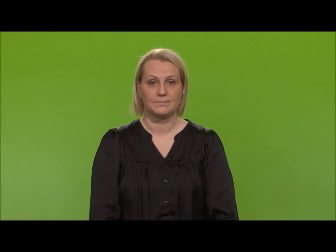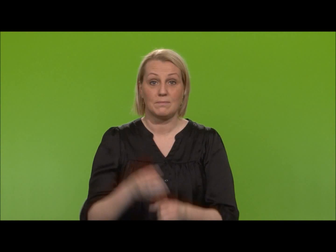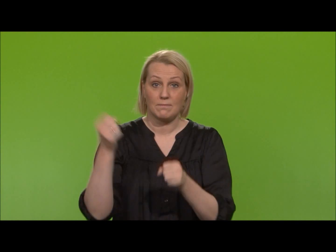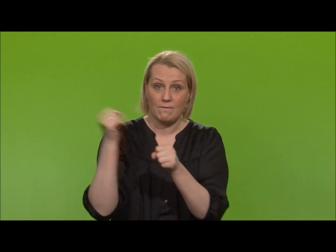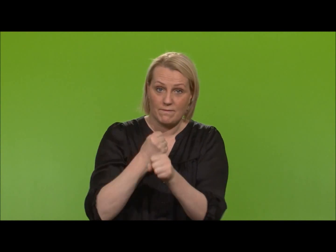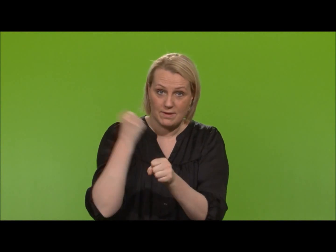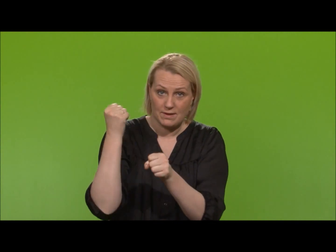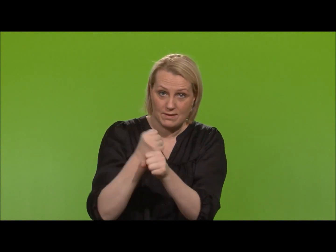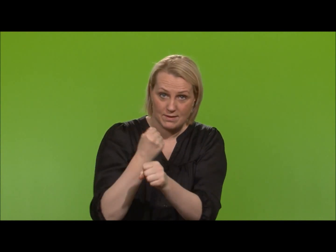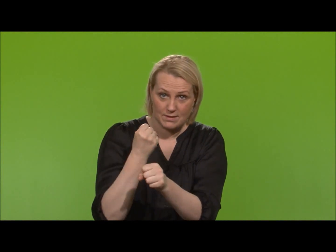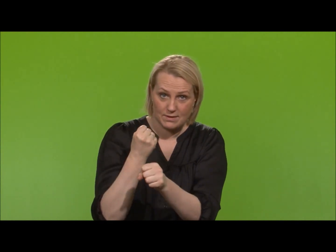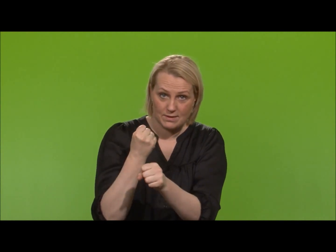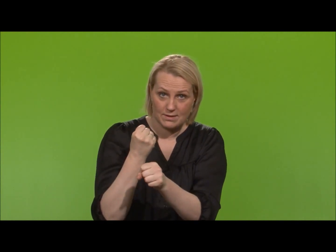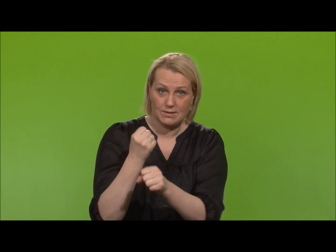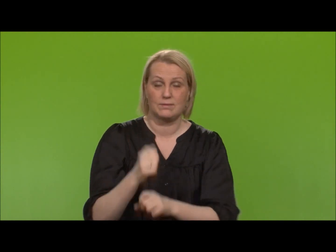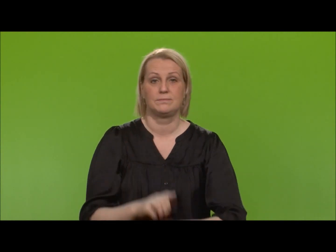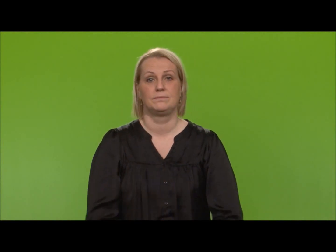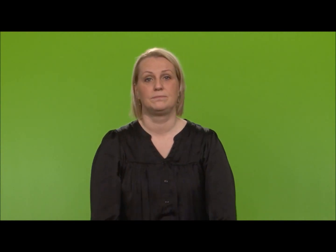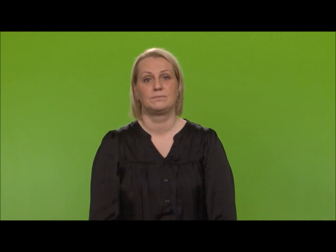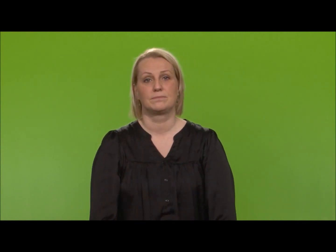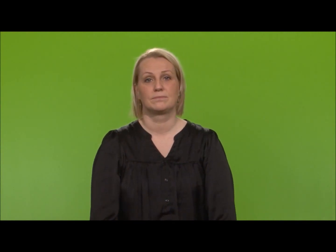vinna